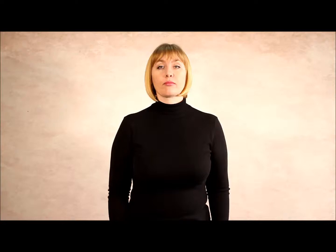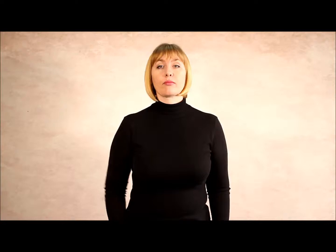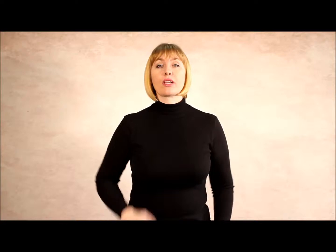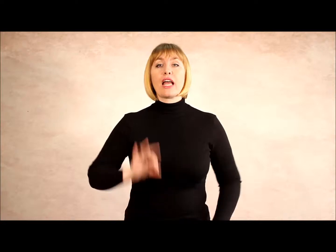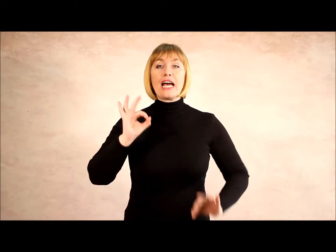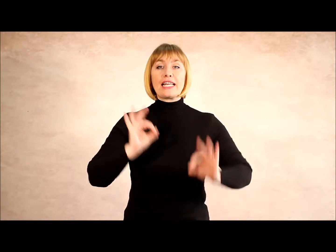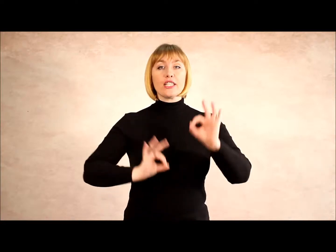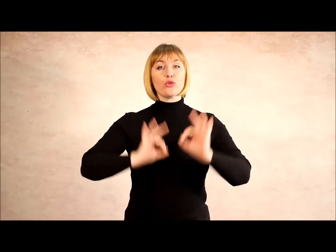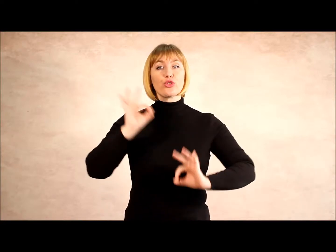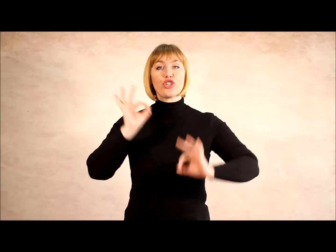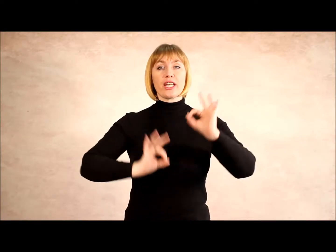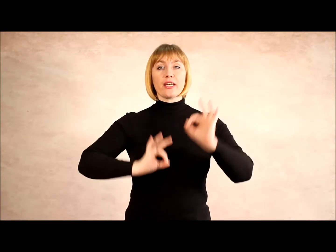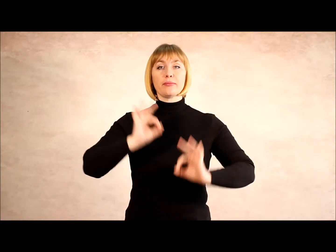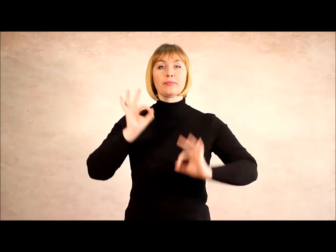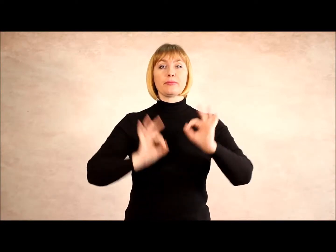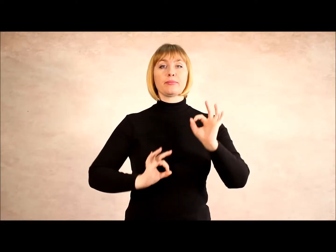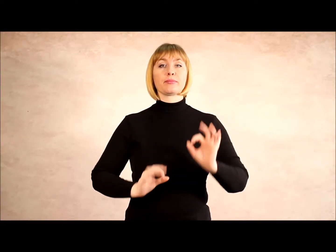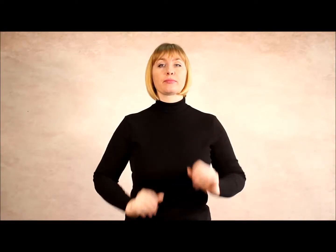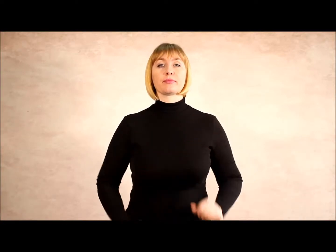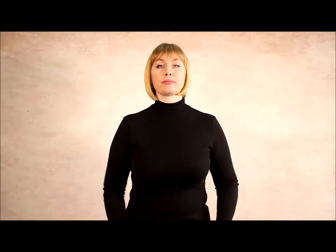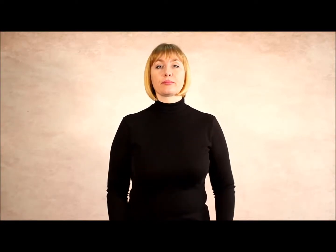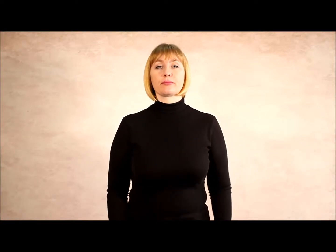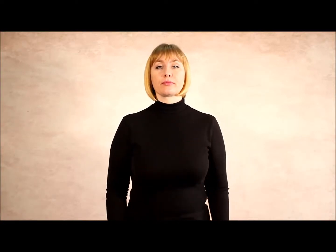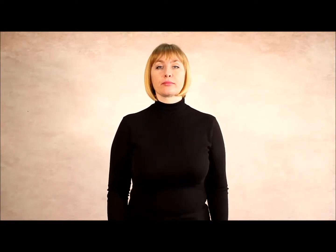Interpret, traducator, translator